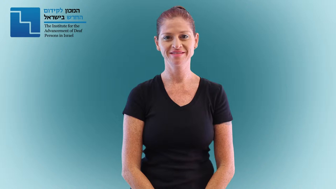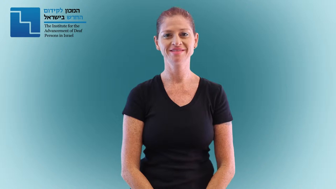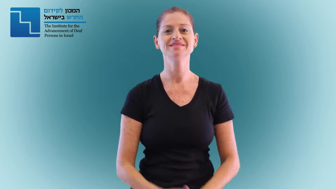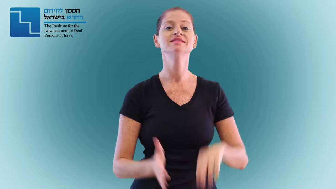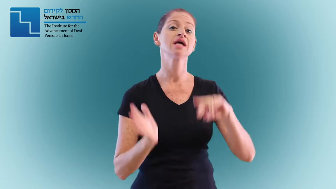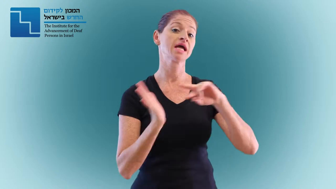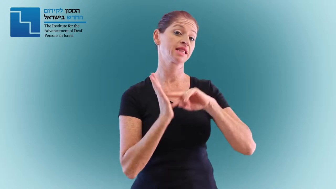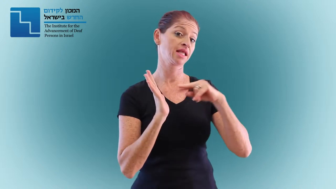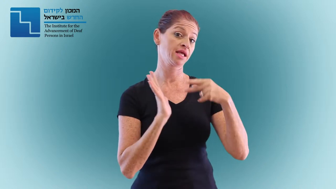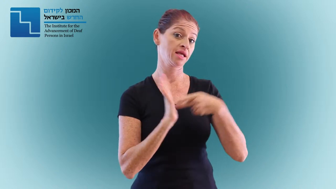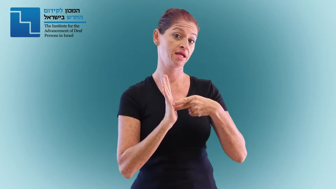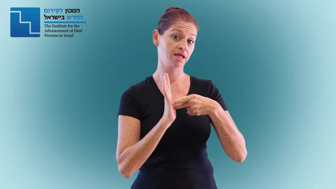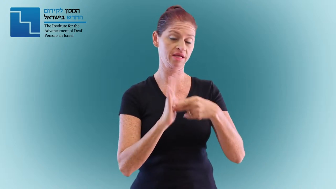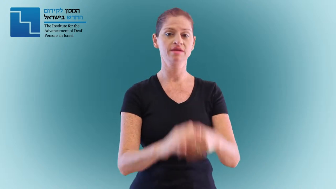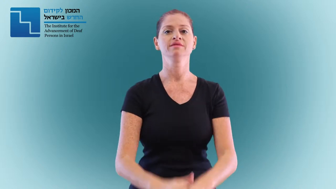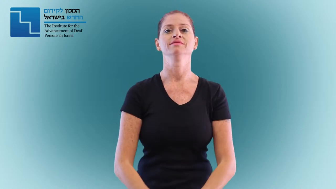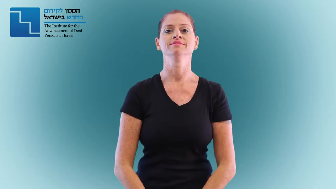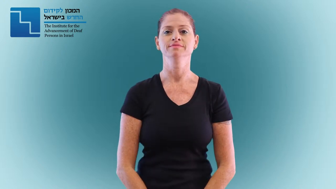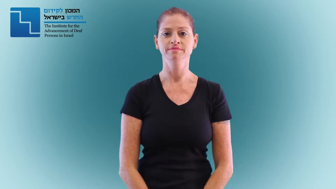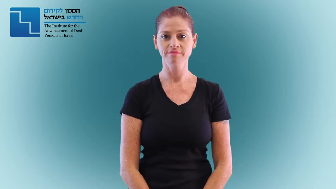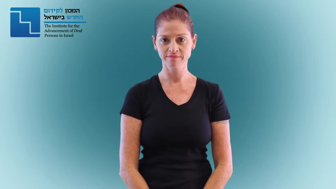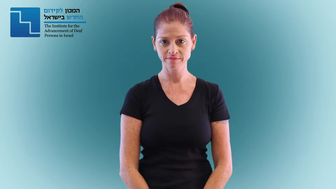חדר